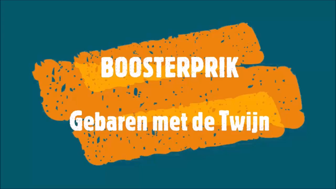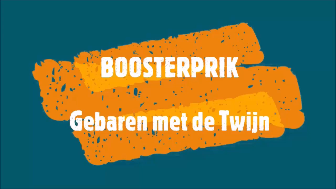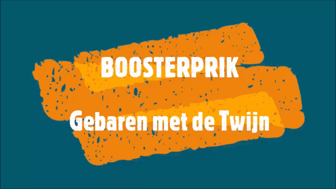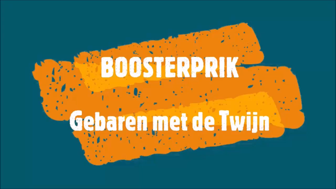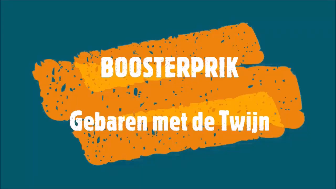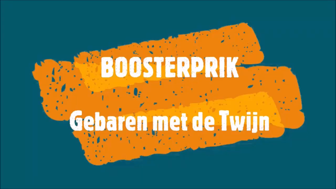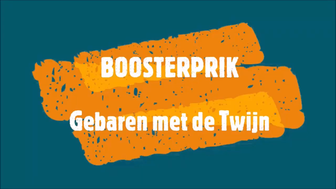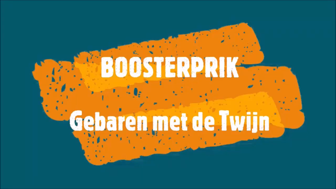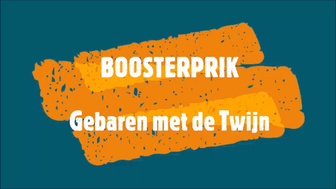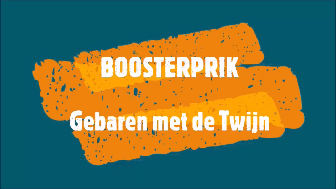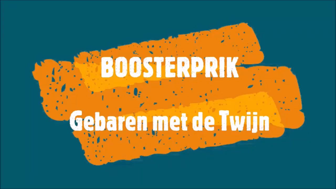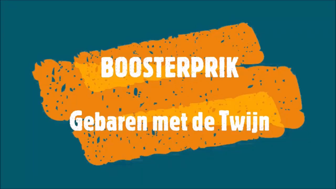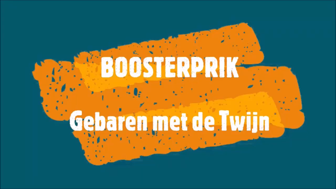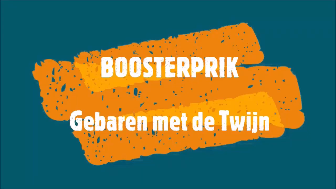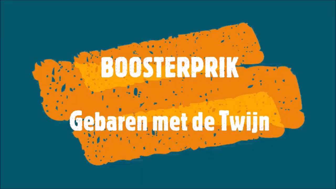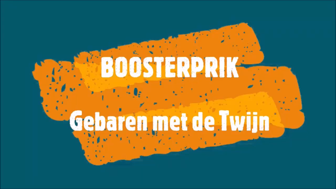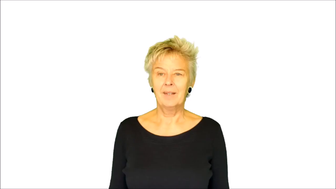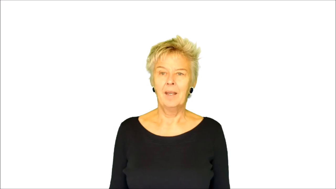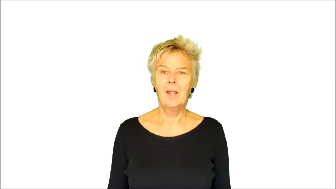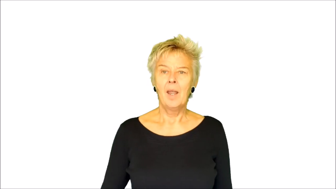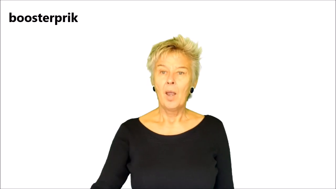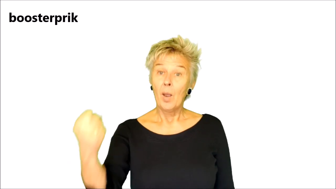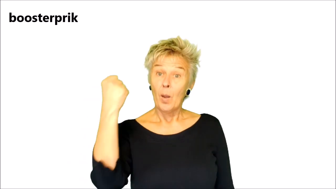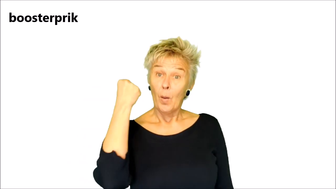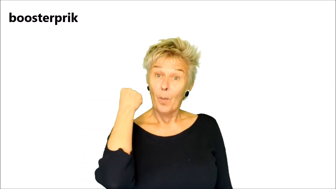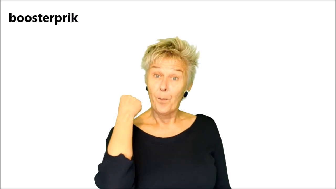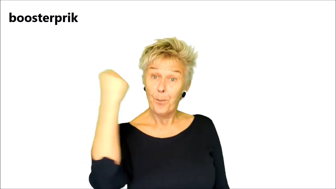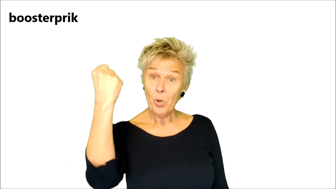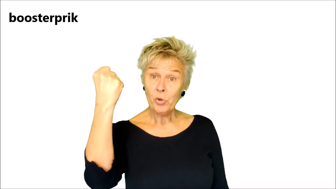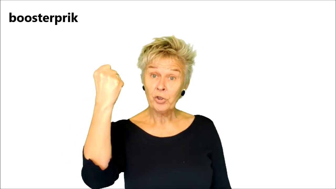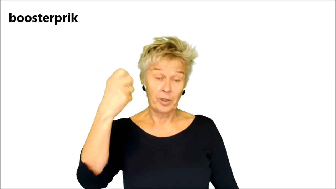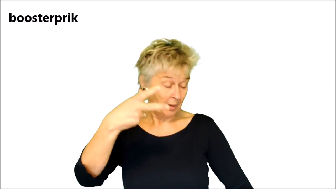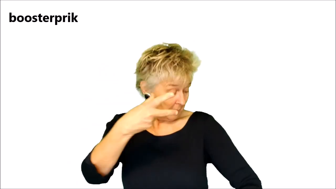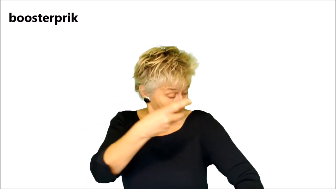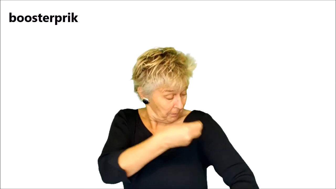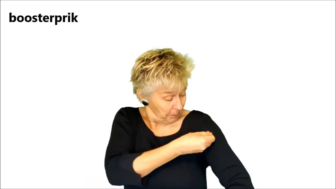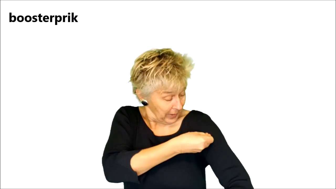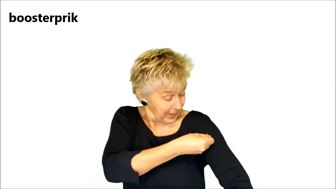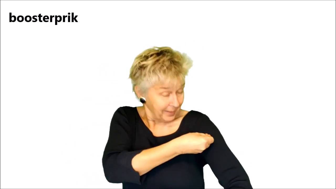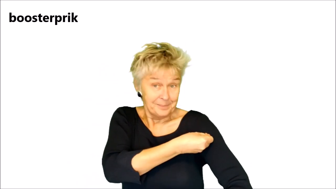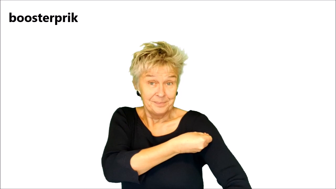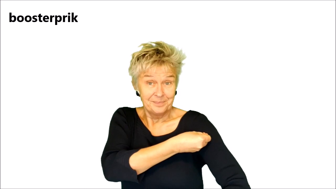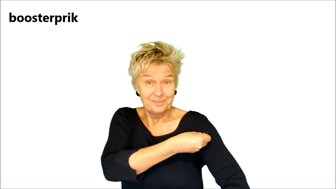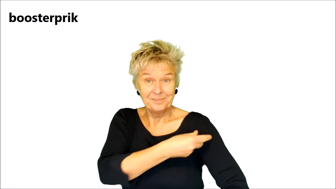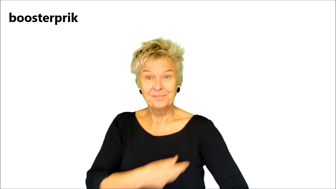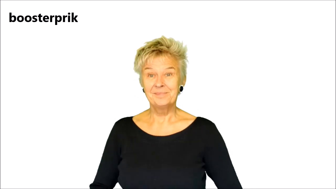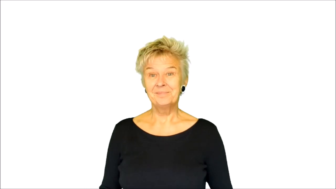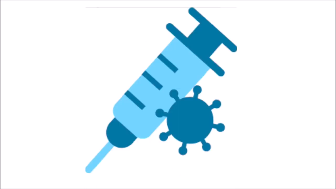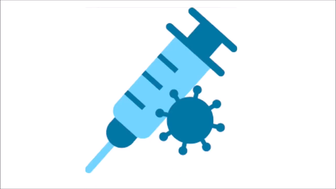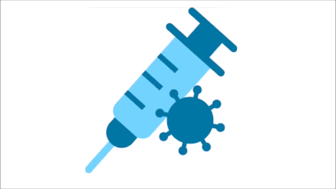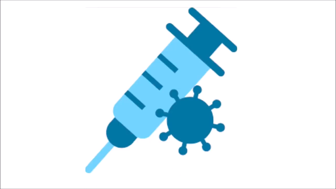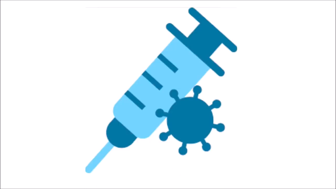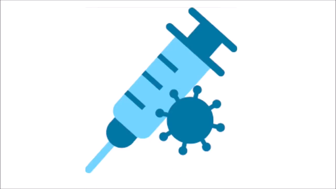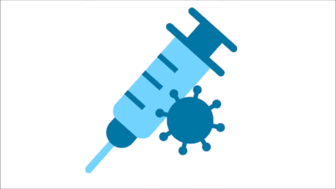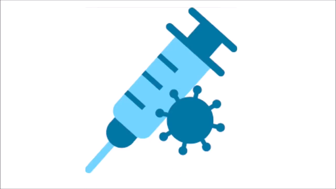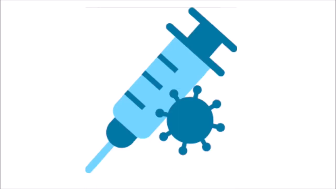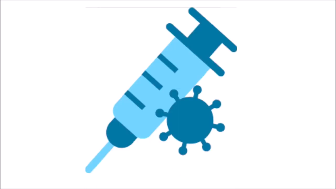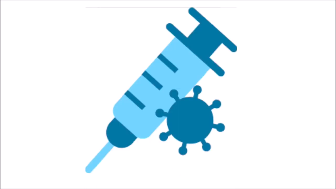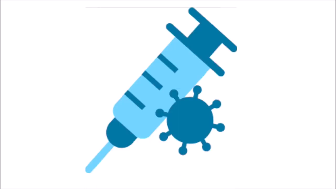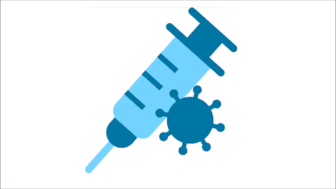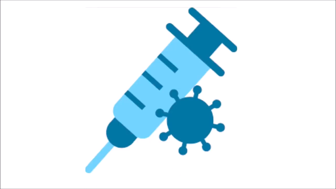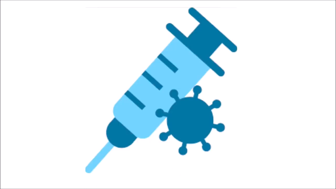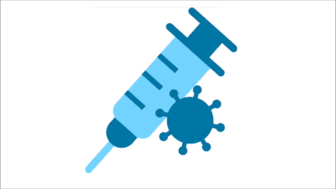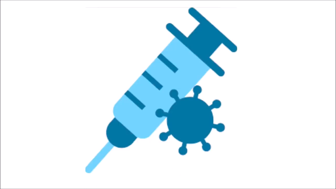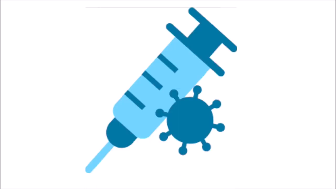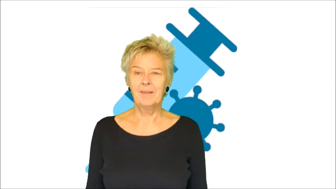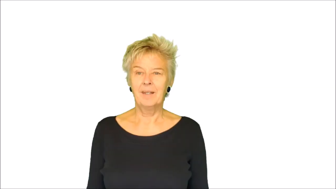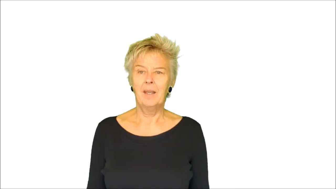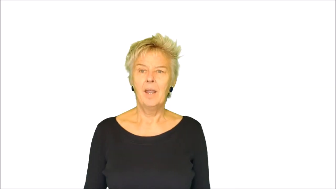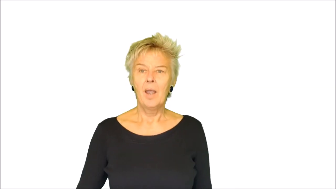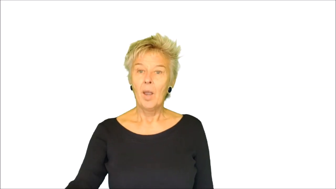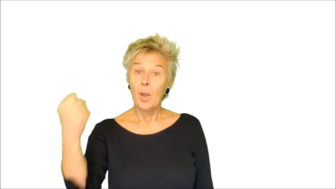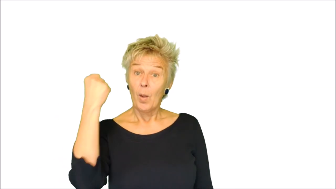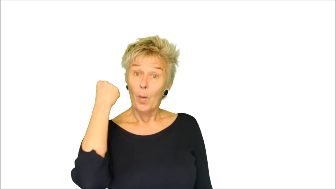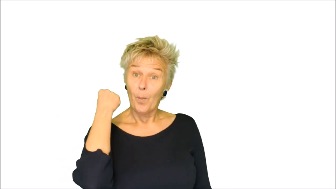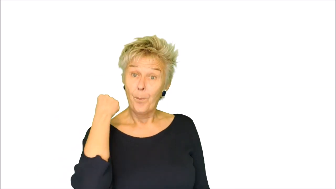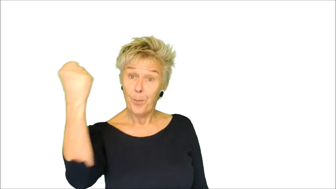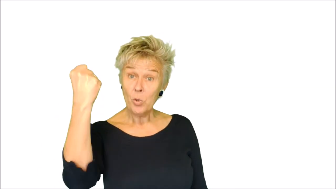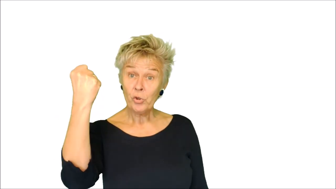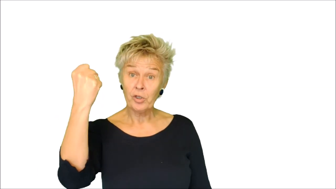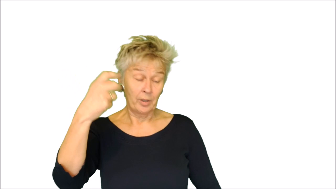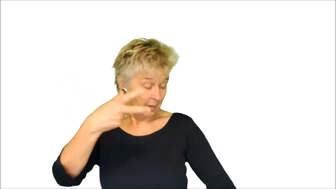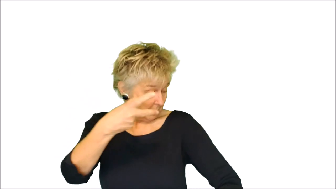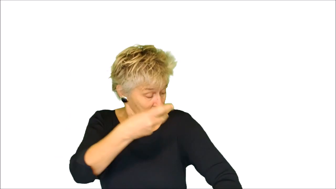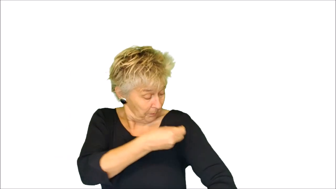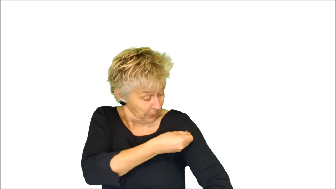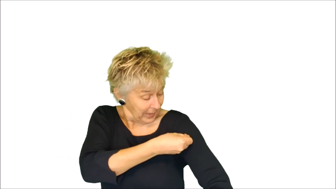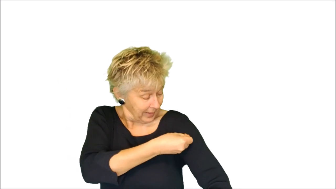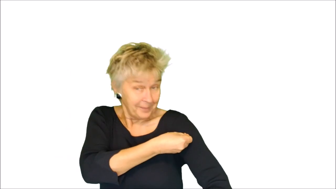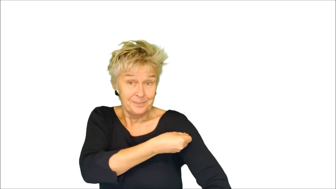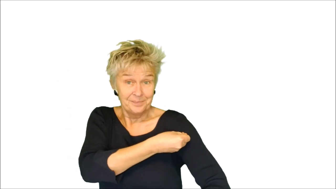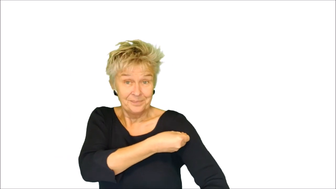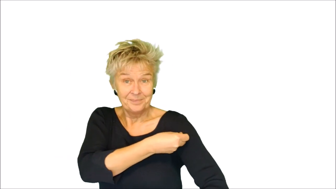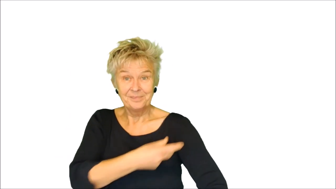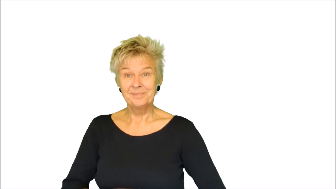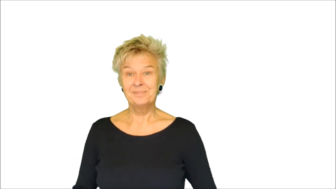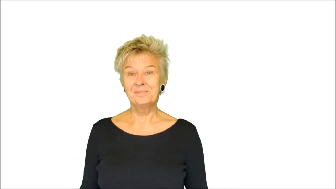Boosterprik